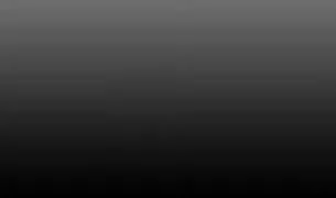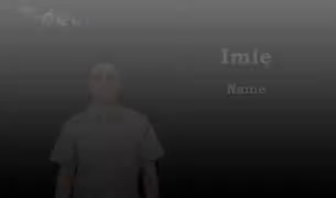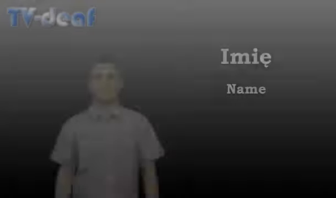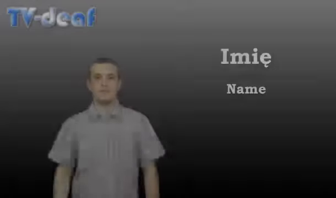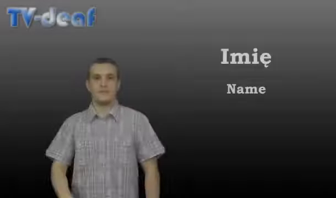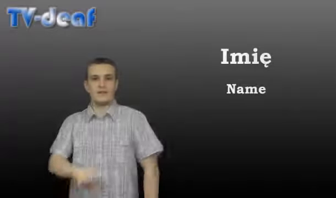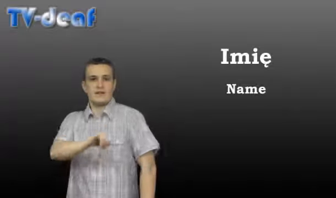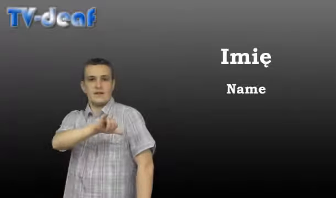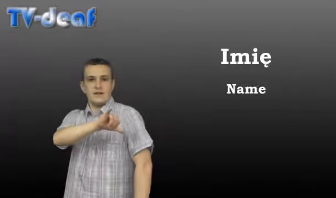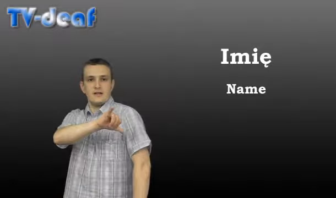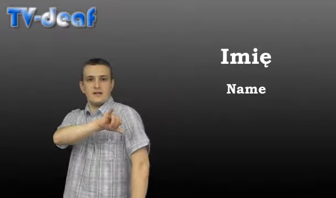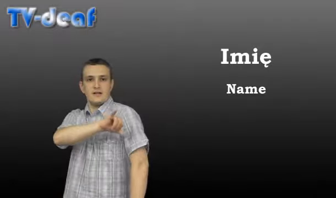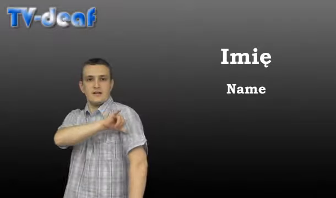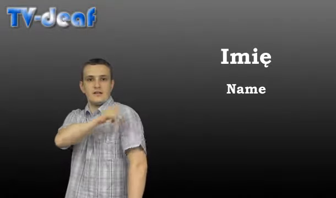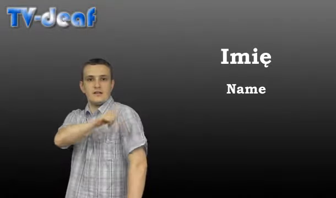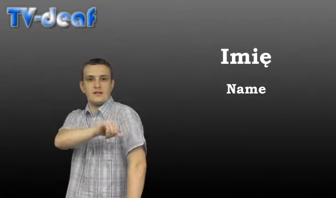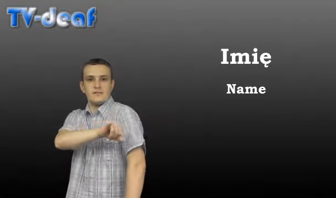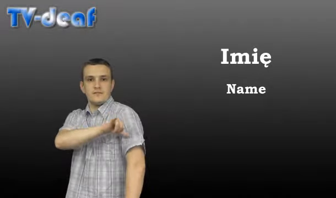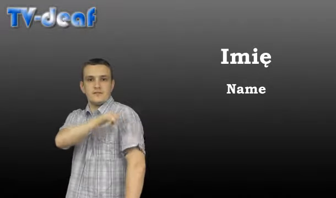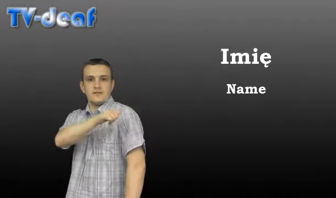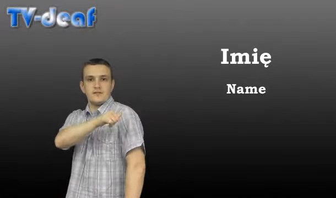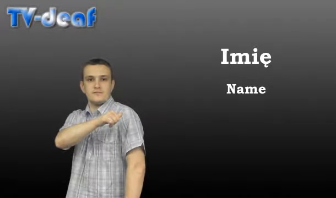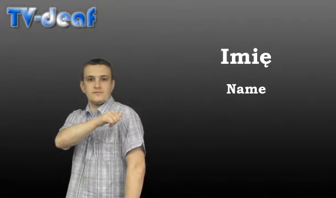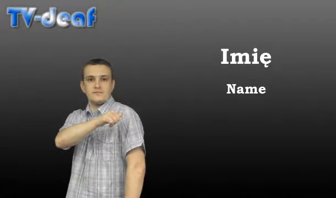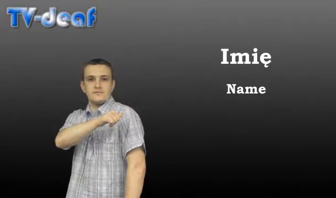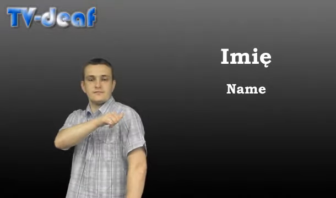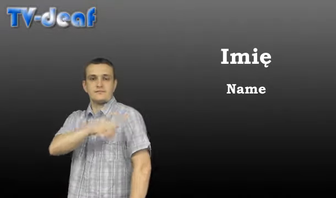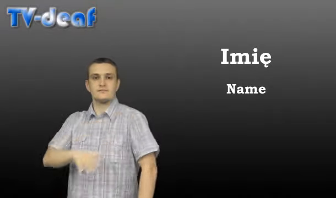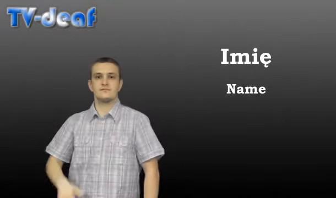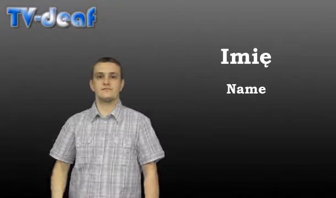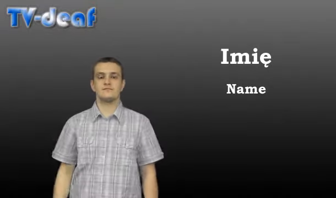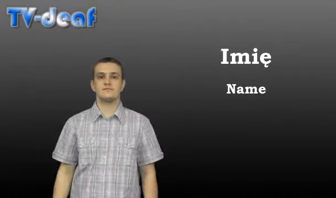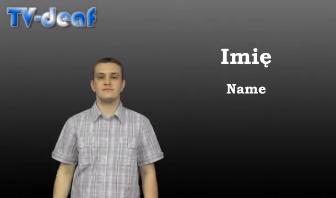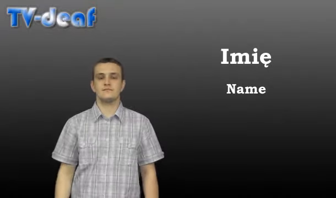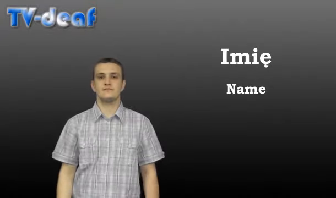Imię